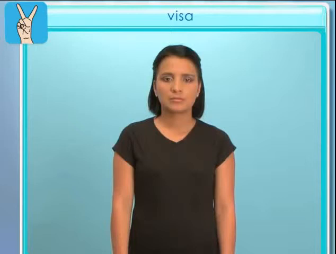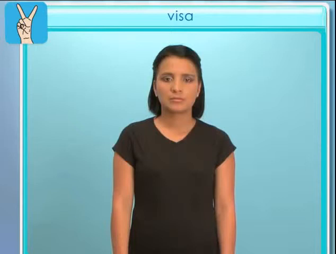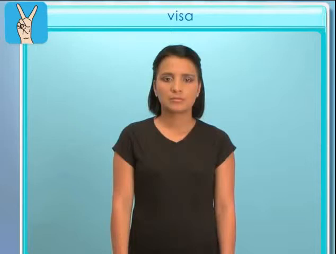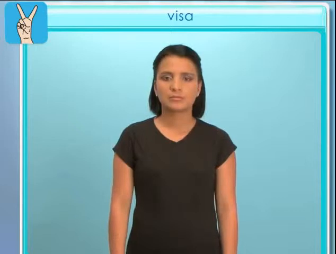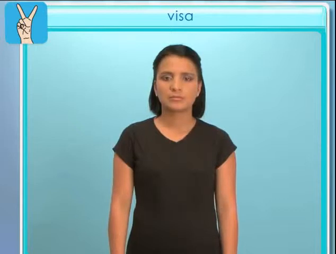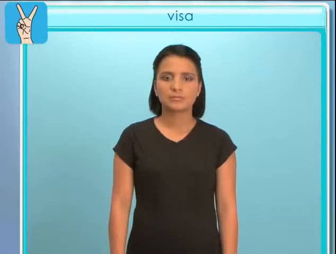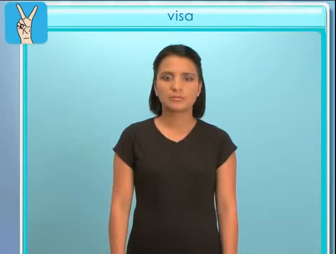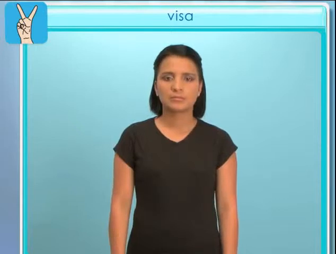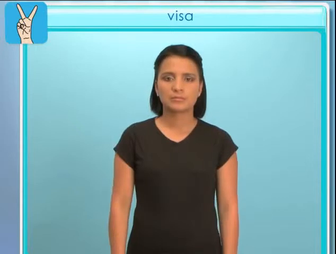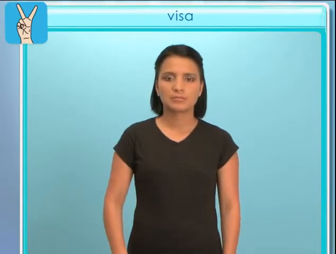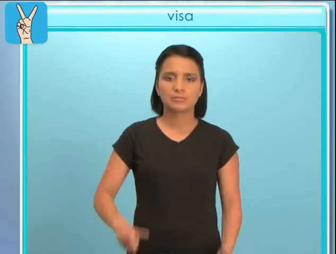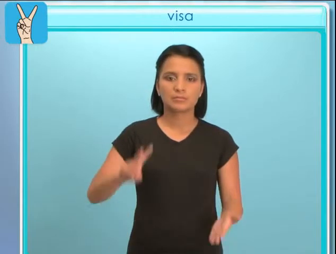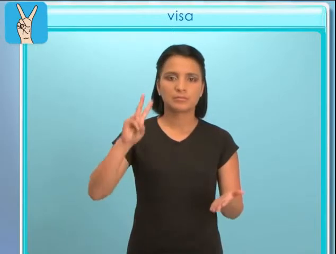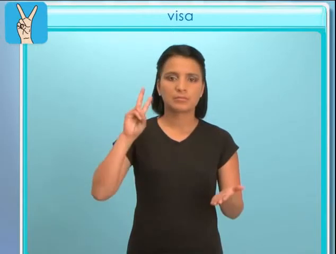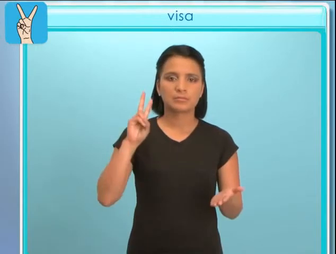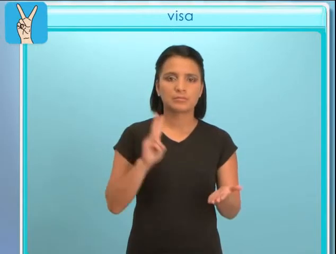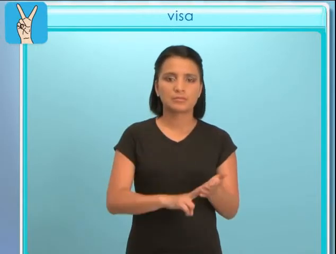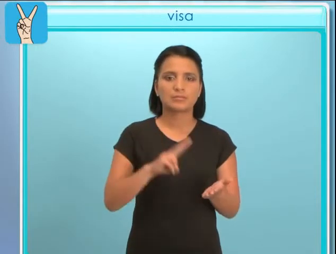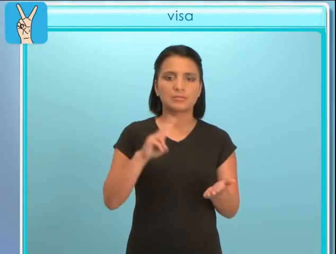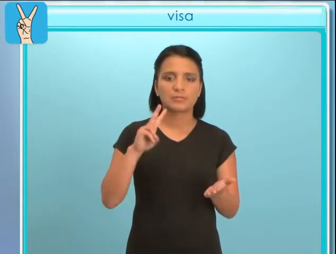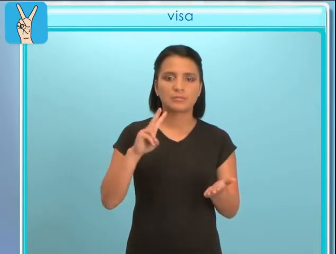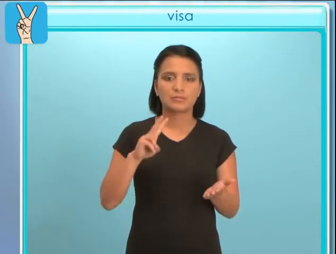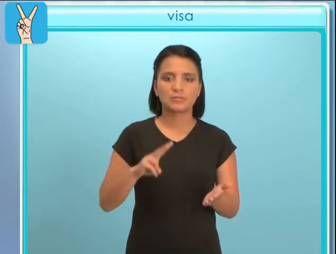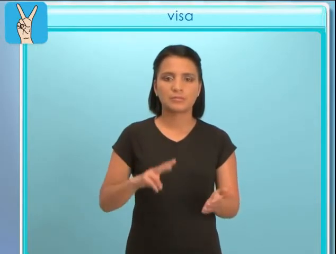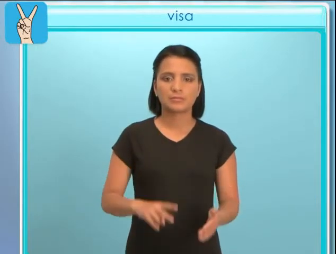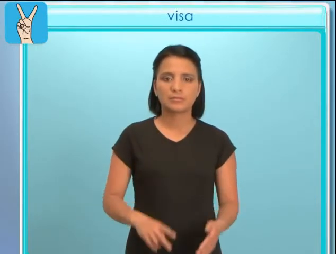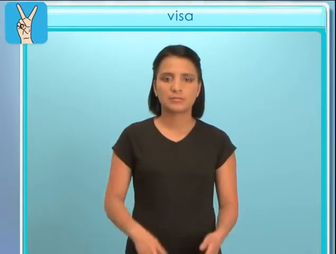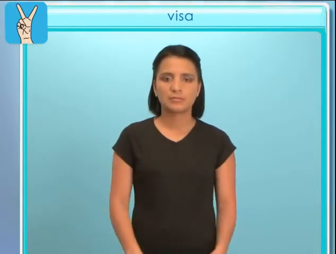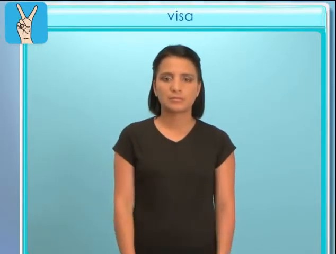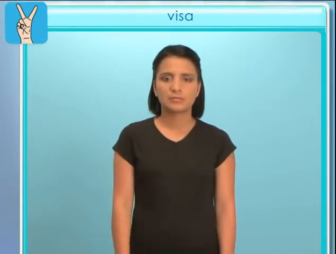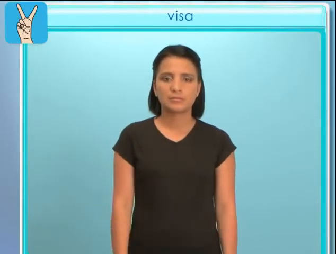VISA